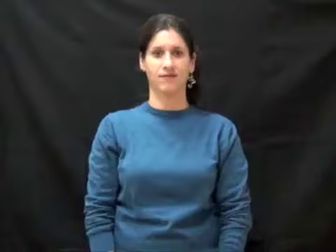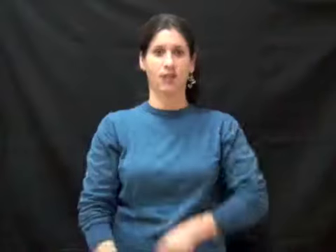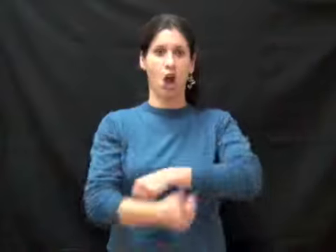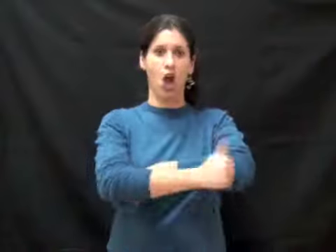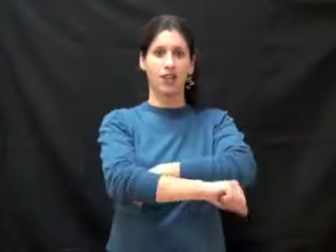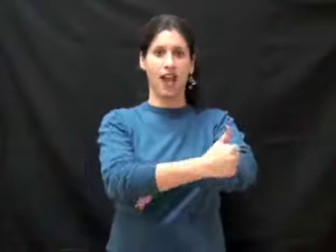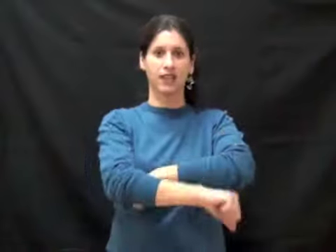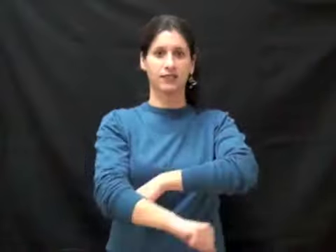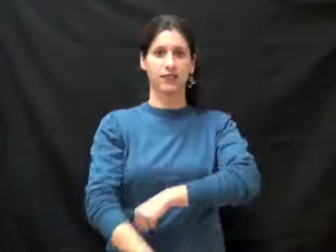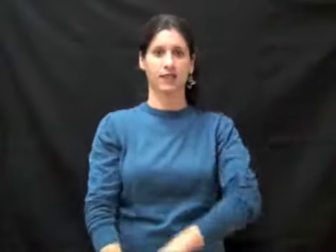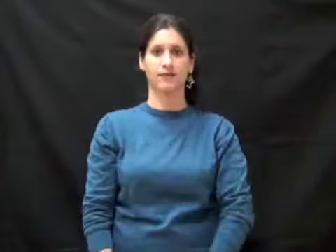Ogliastra